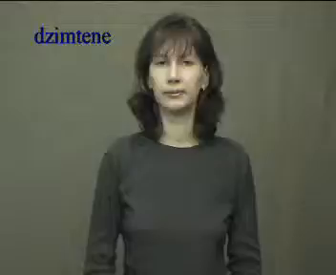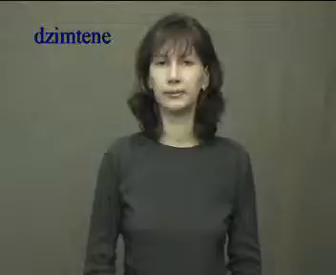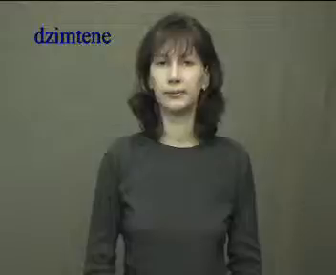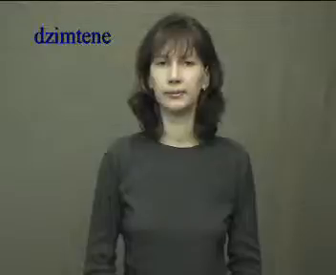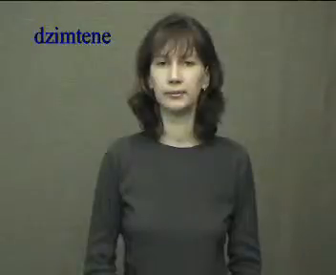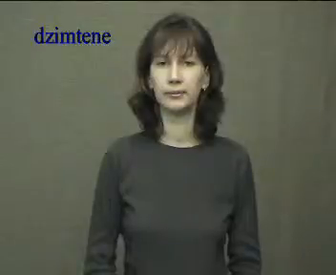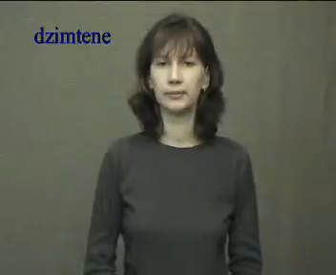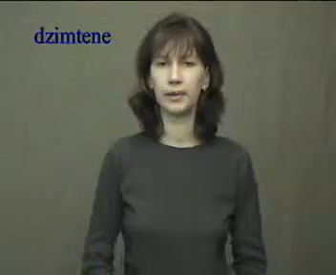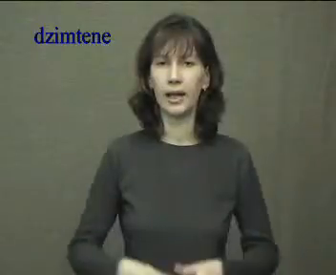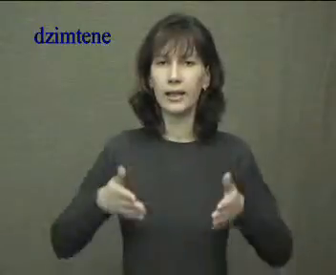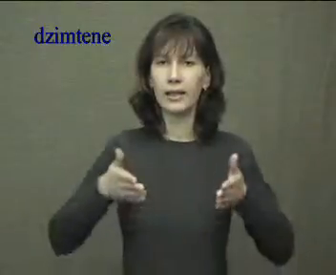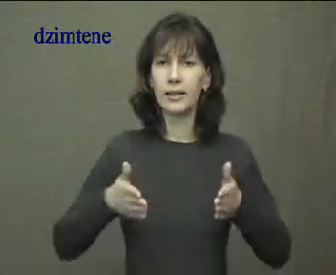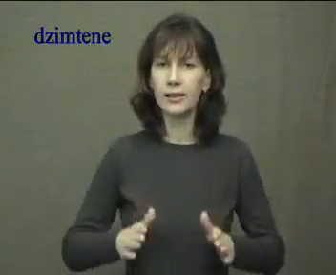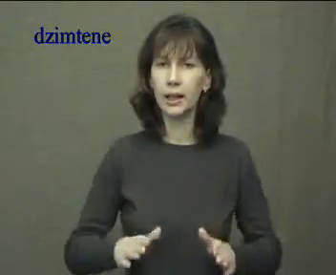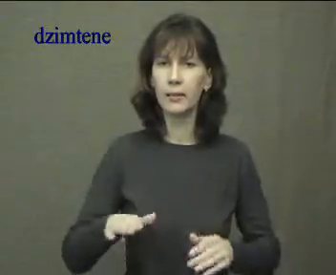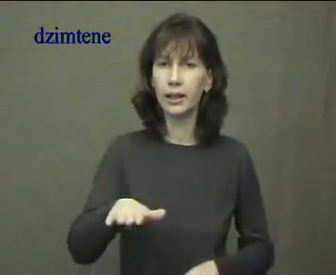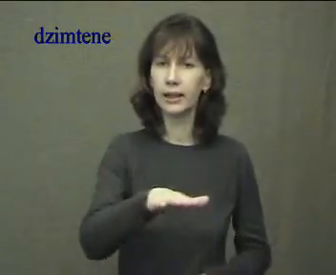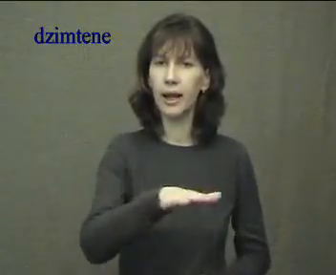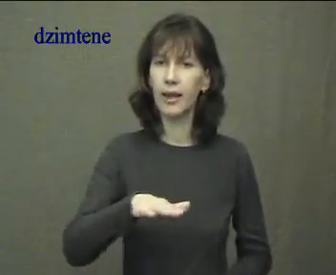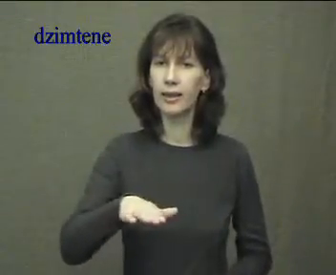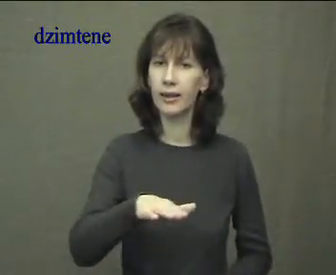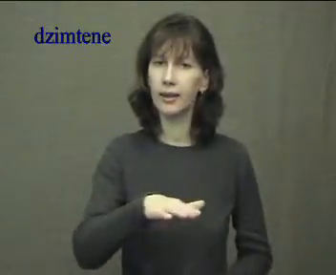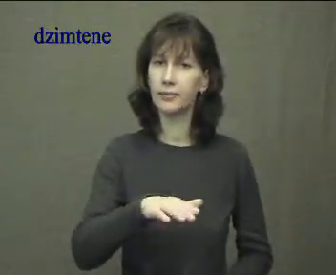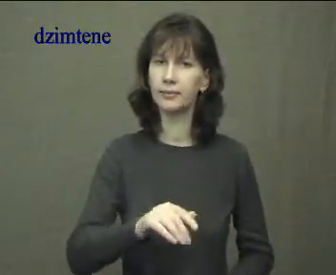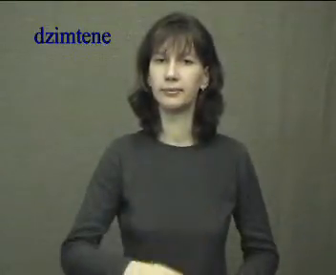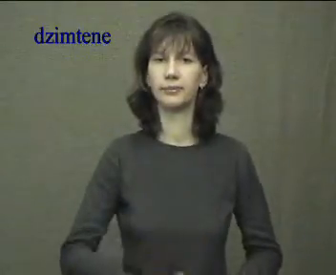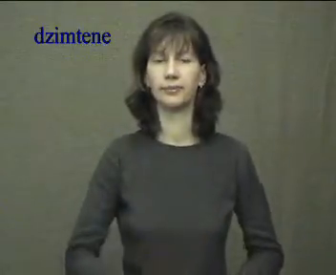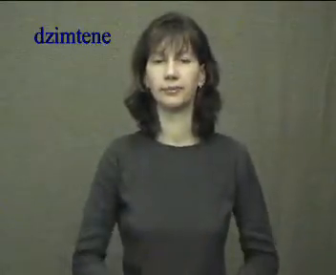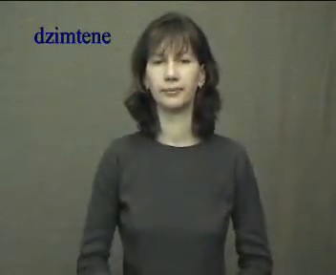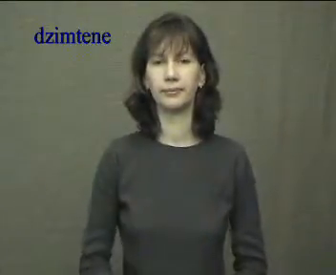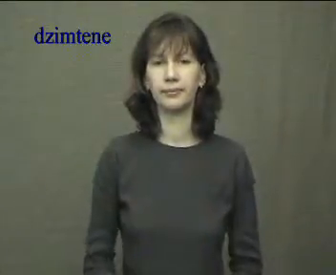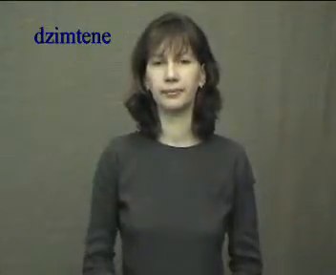dzimtene